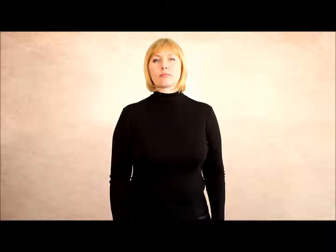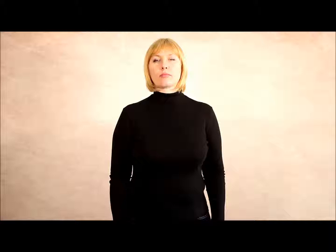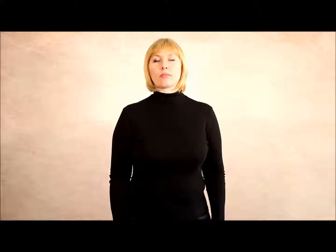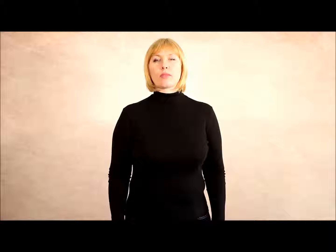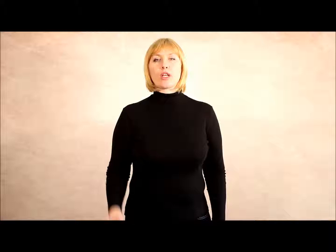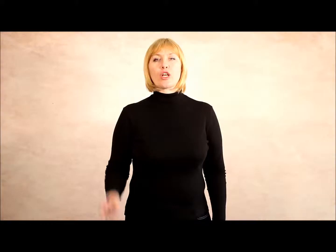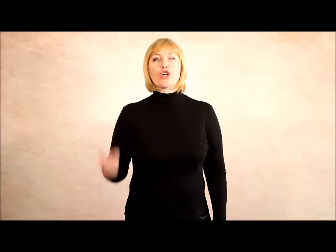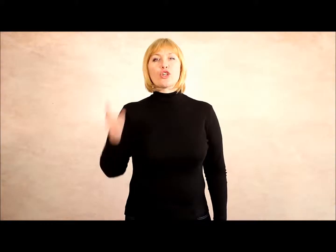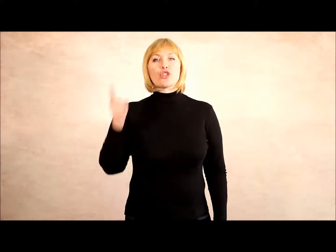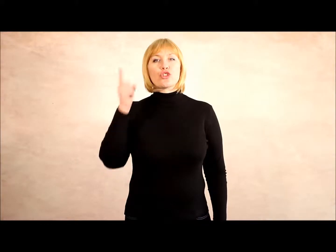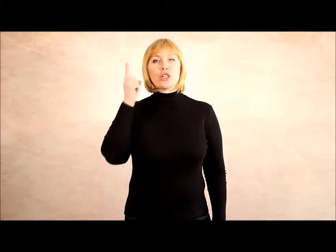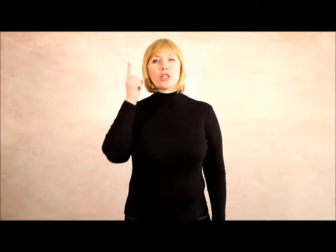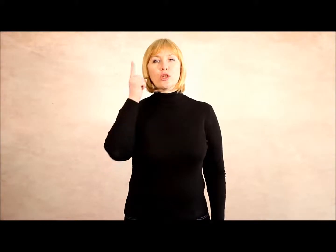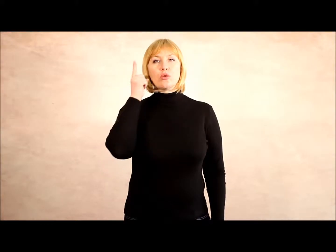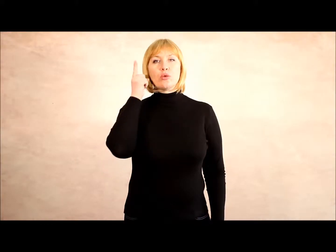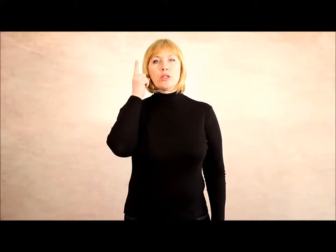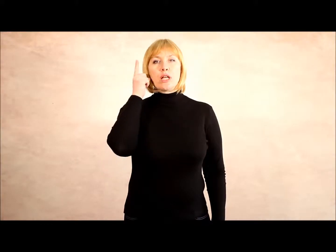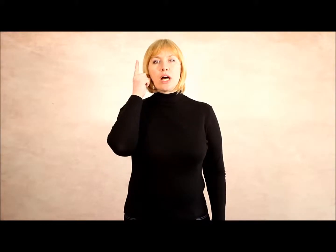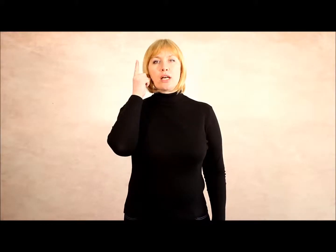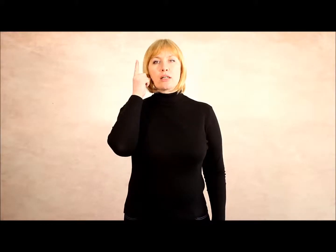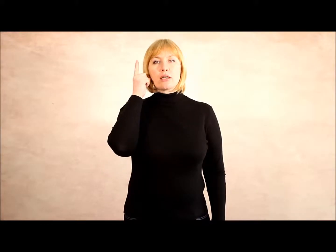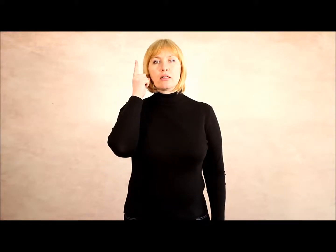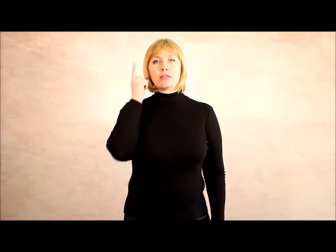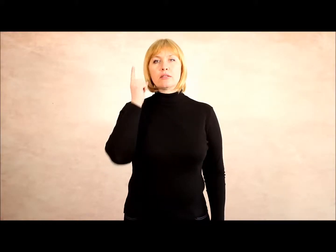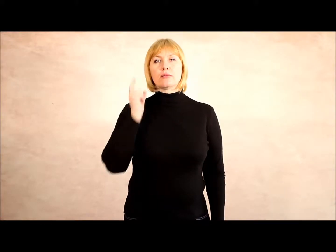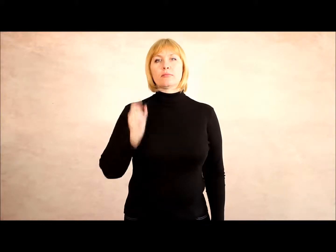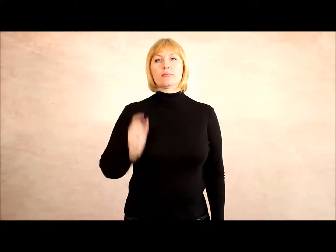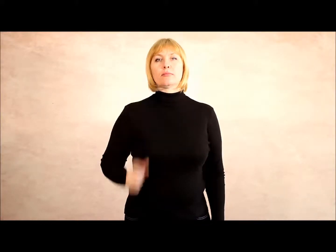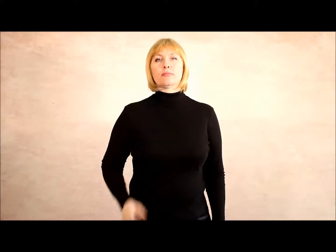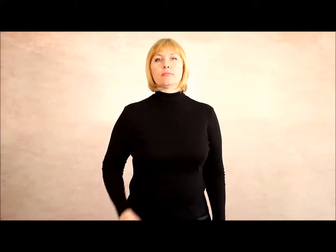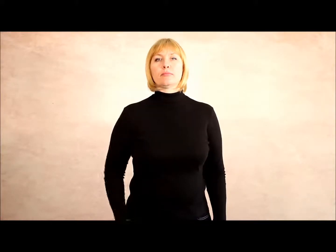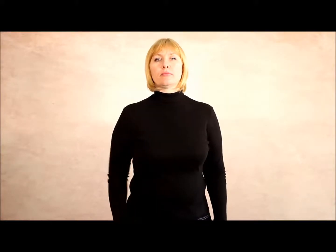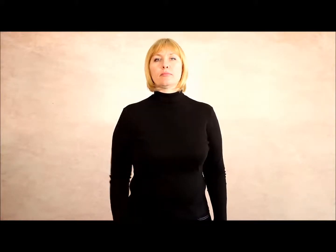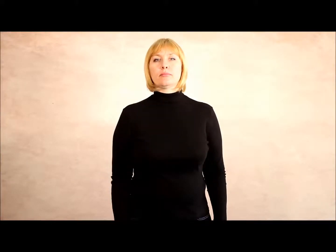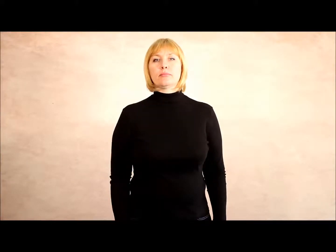Celular